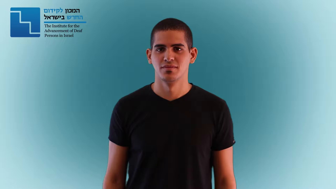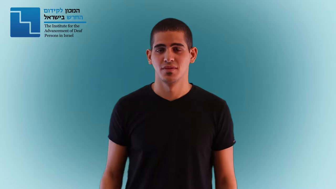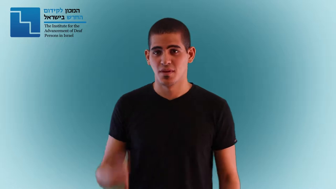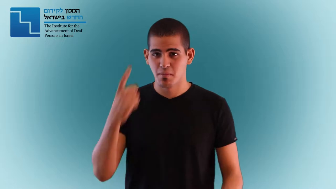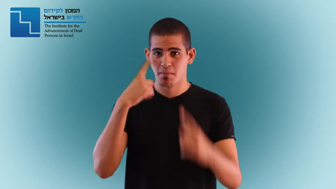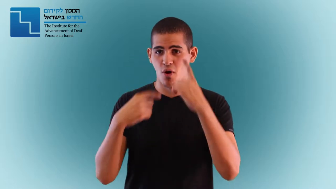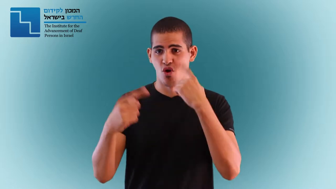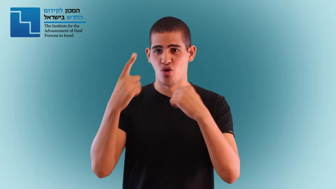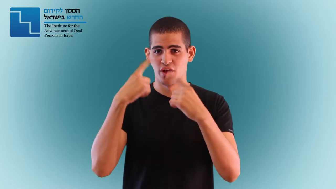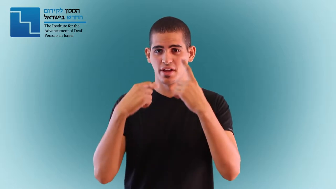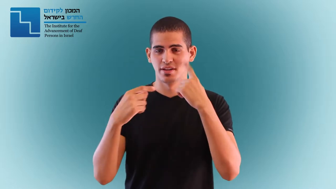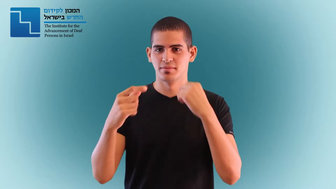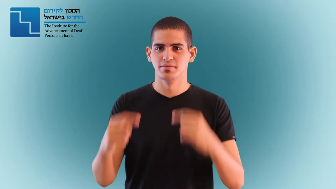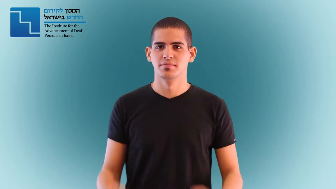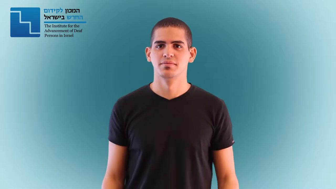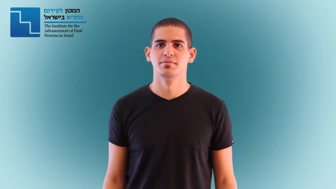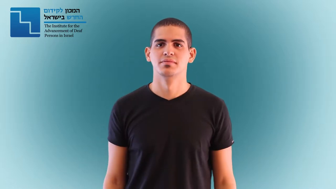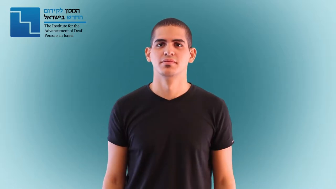לבכות